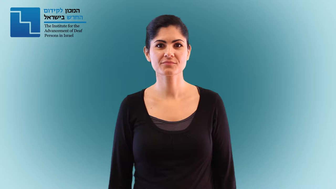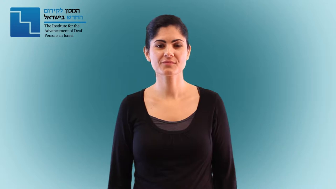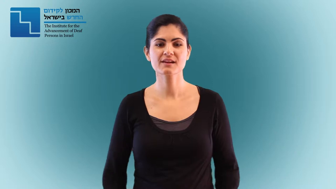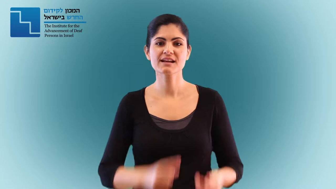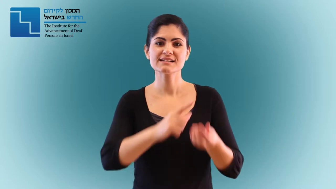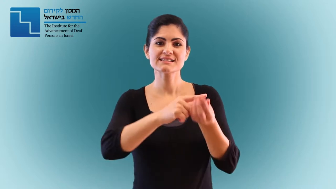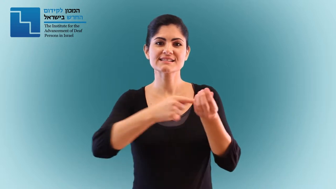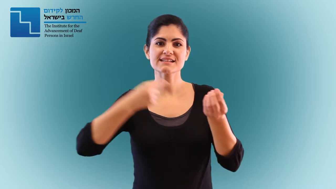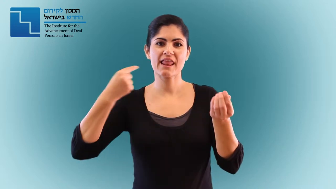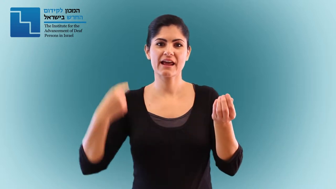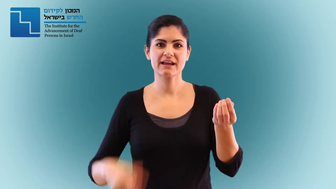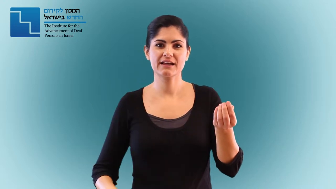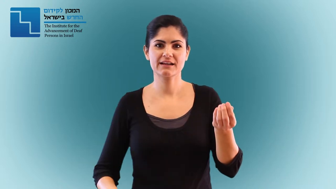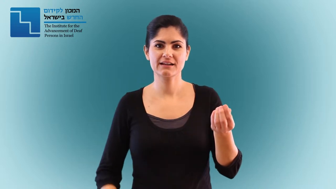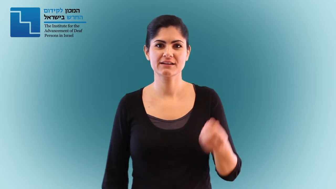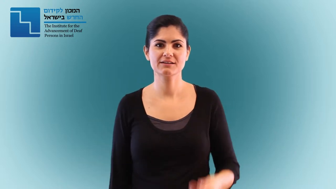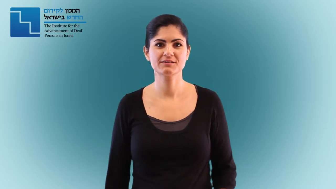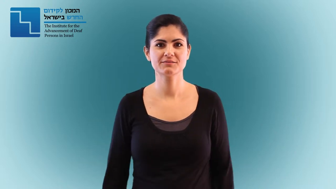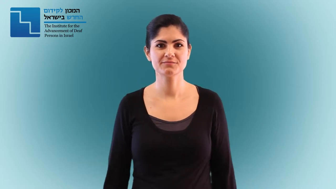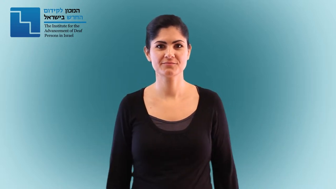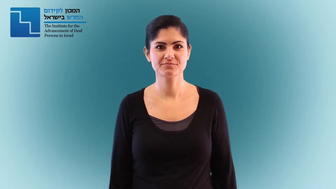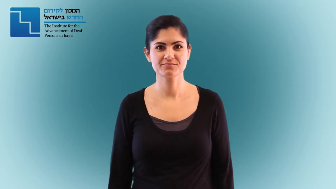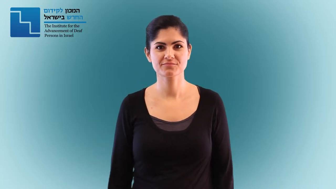סלרי